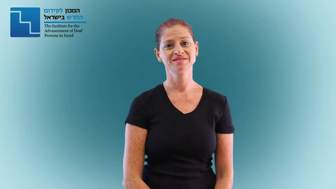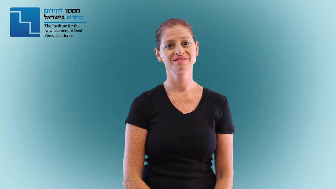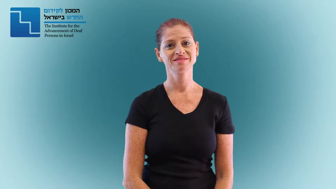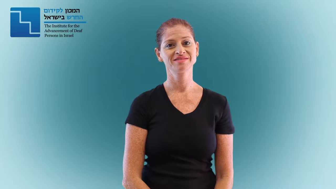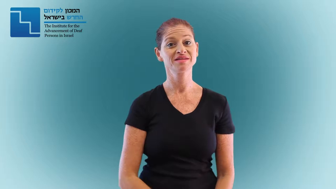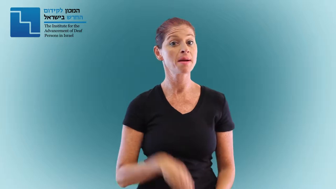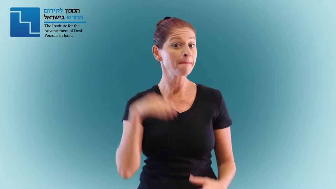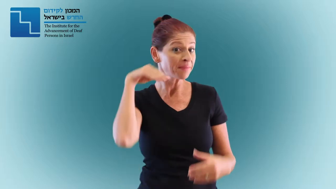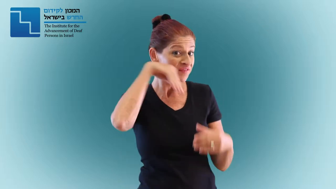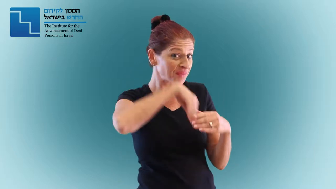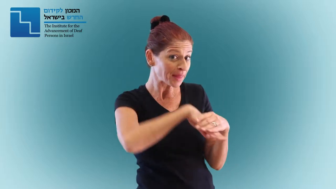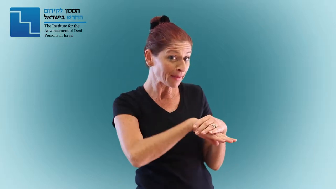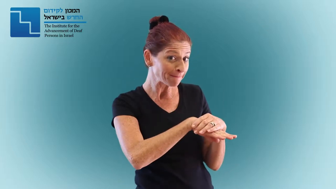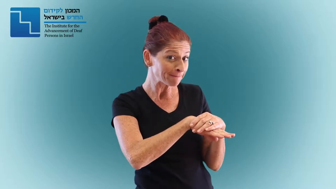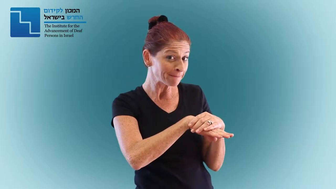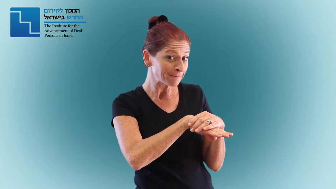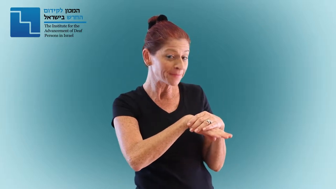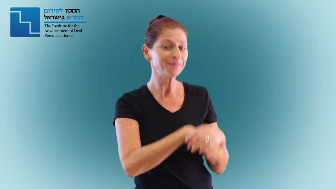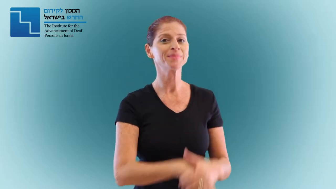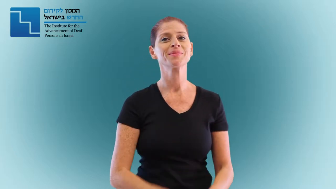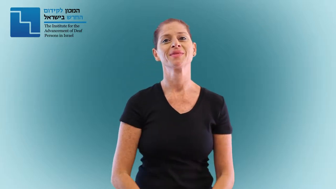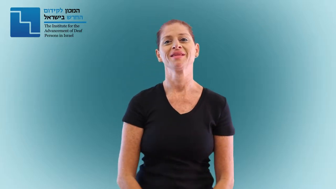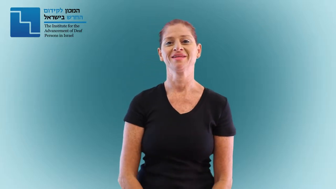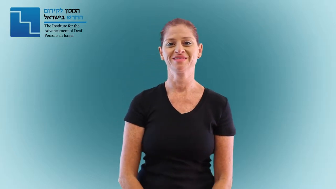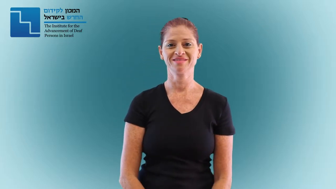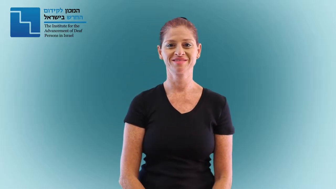בפנים